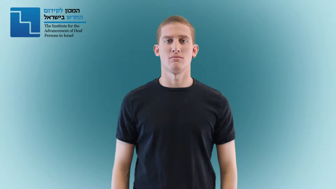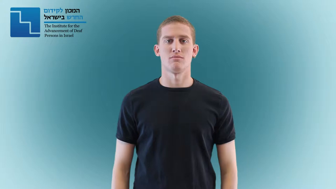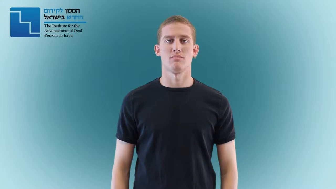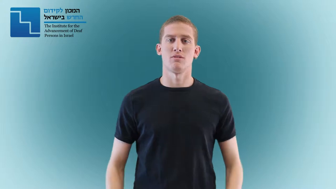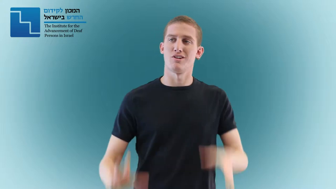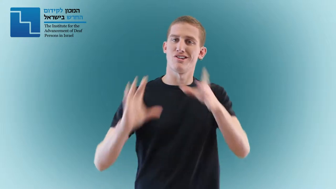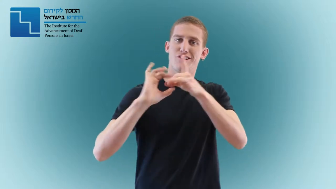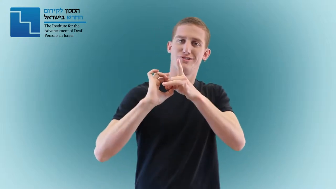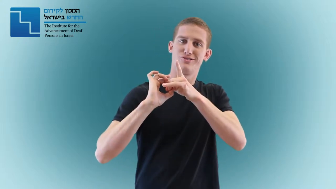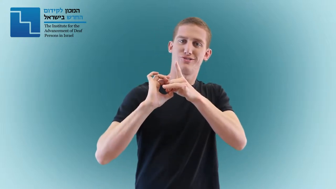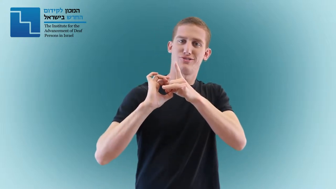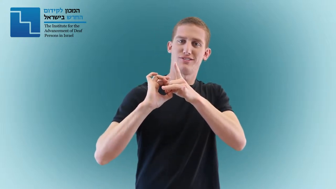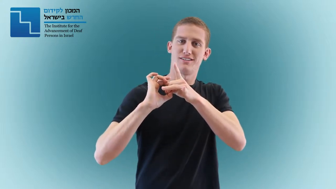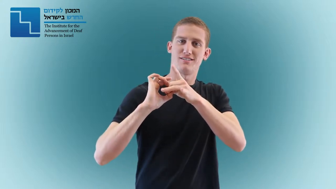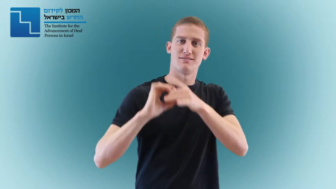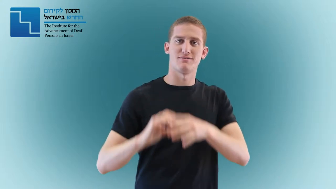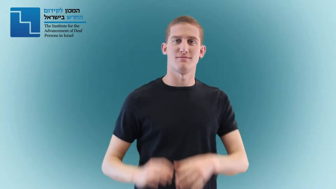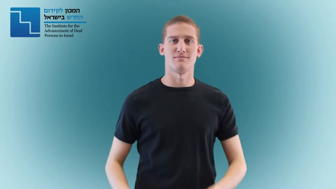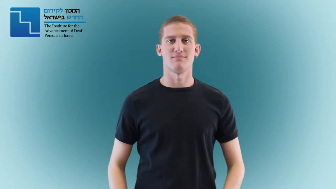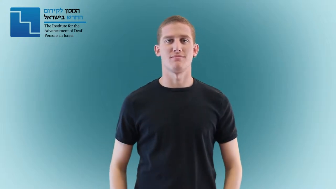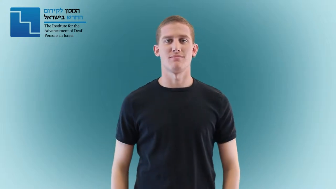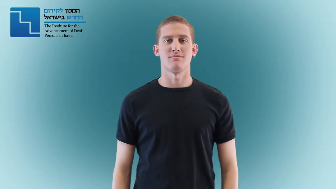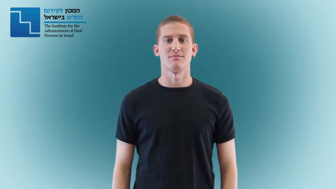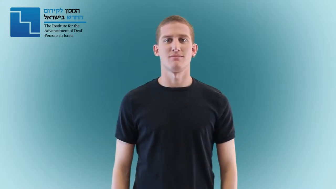קשר